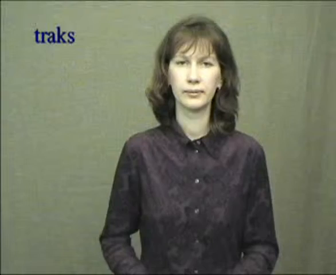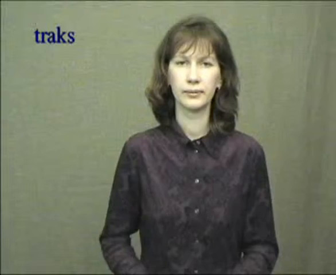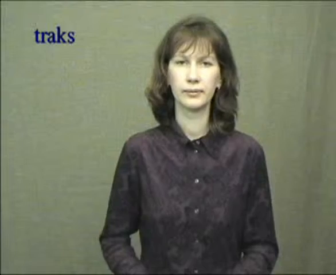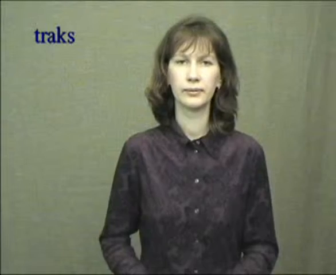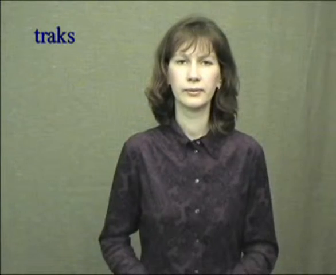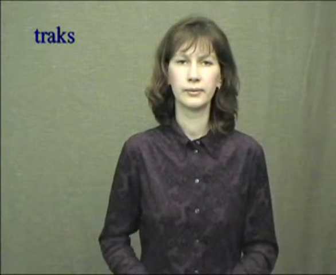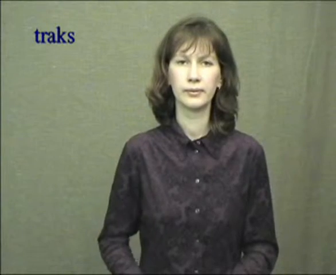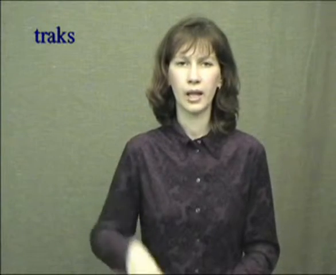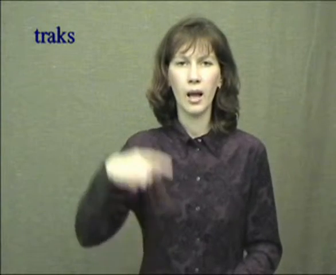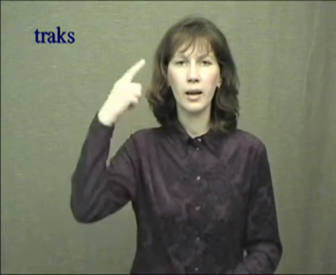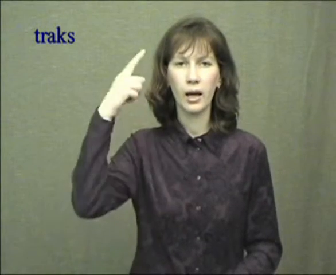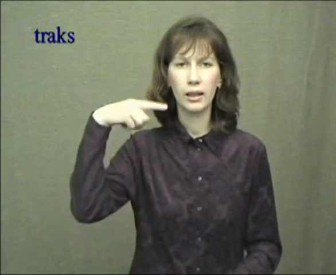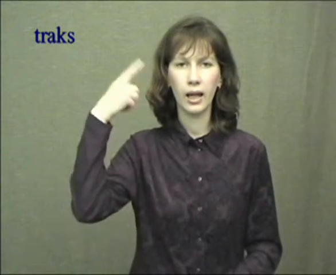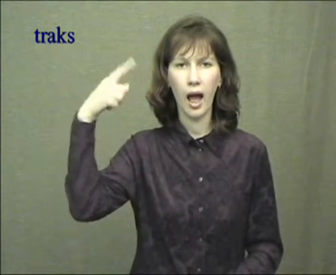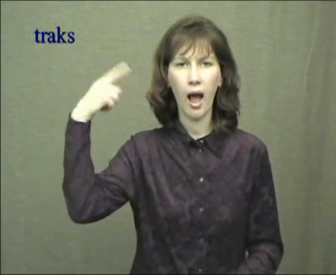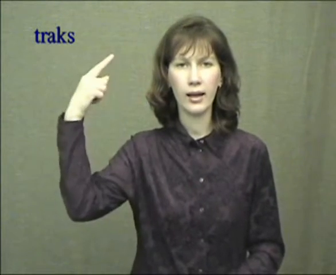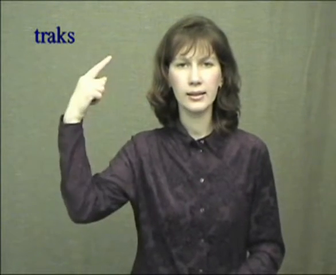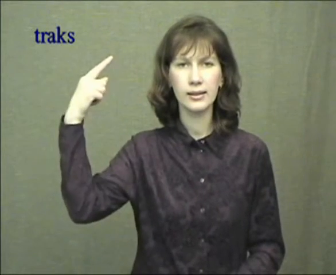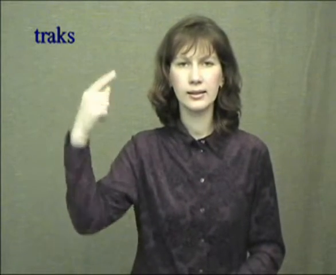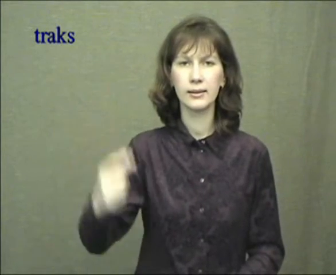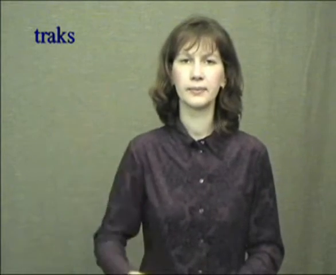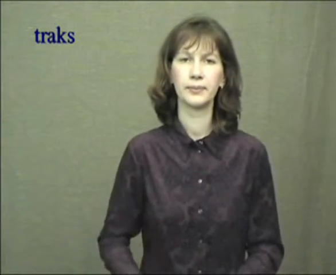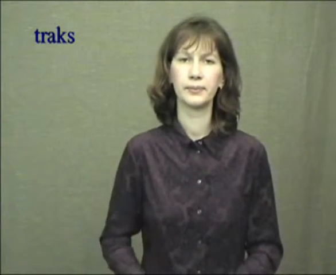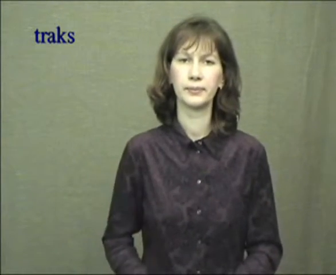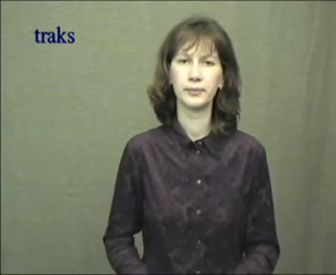traks